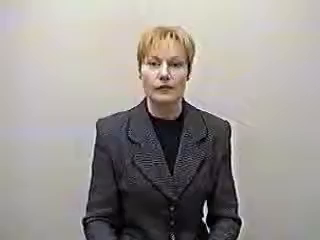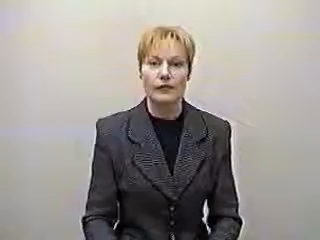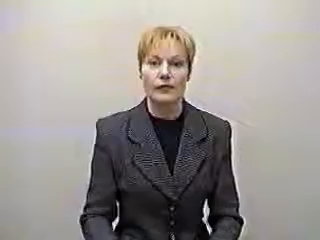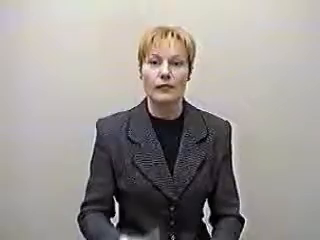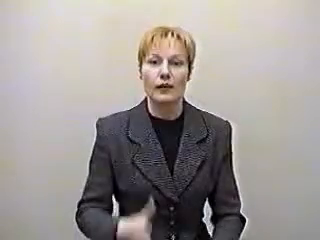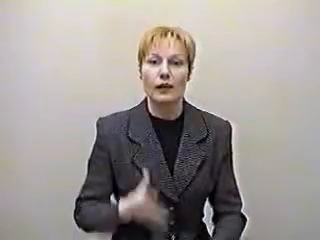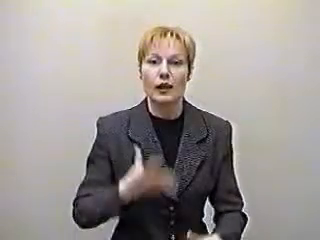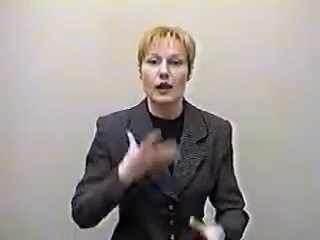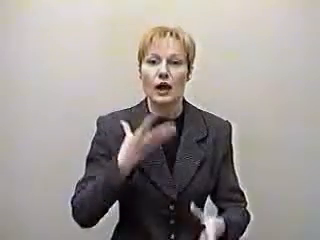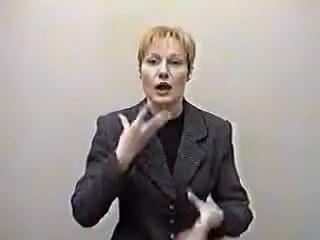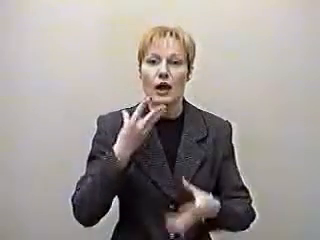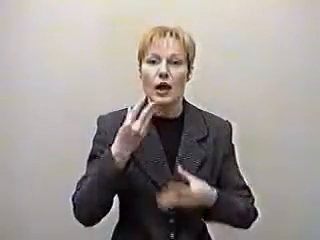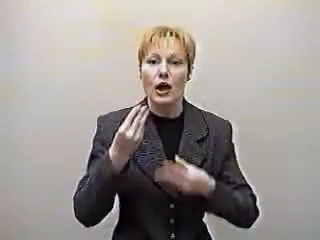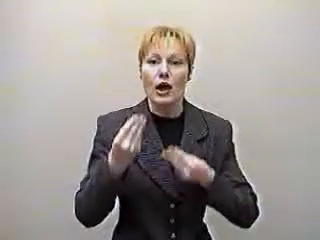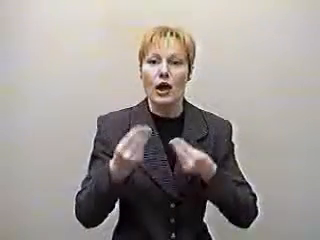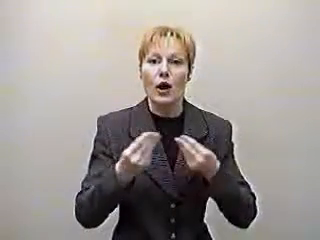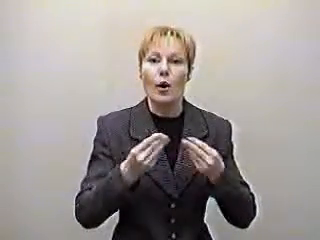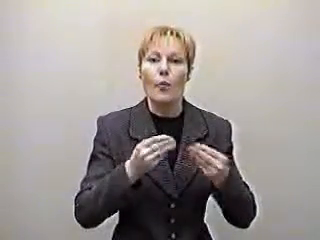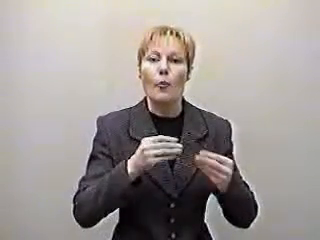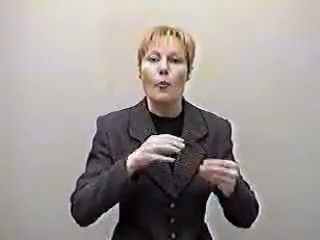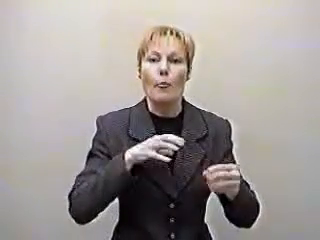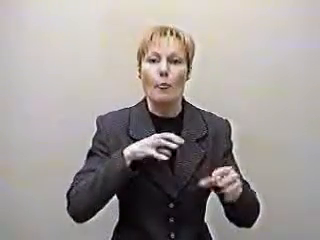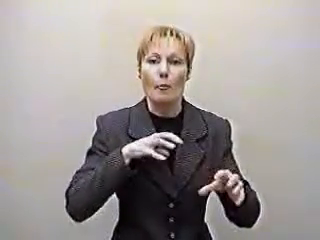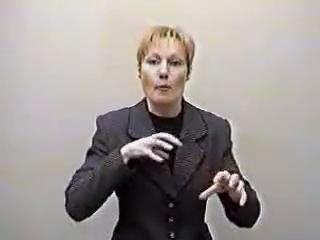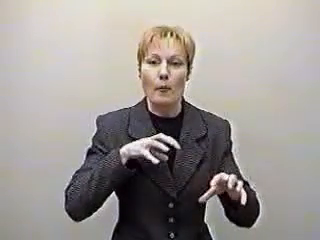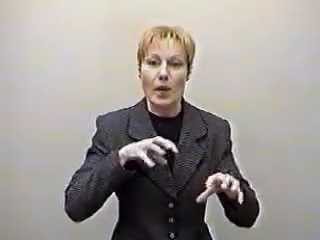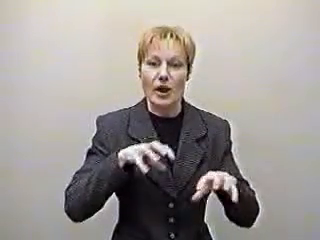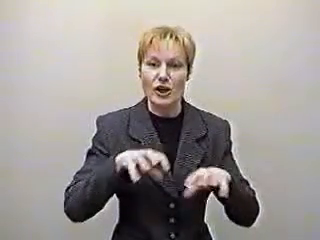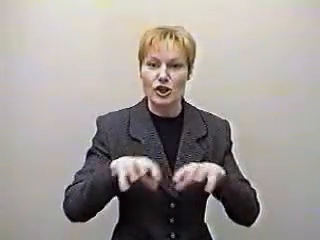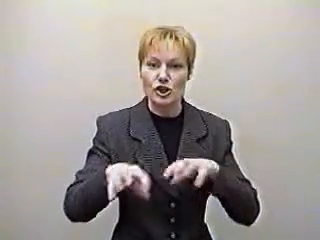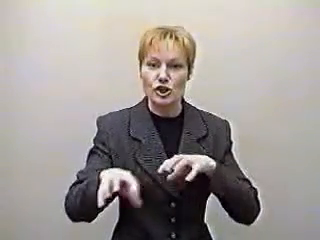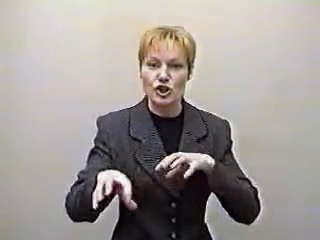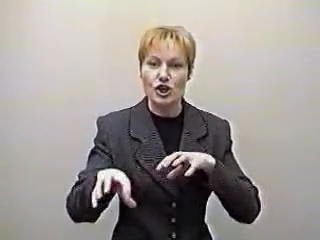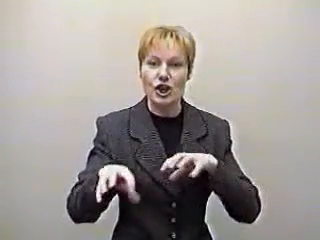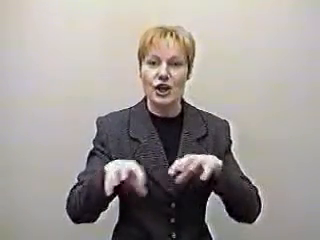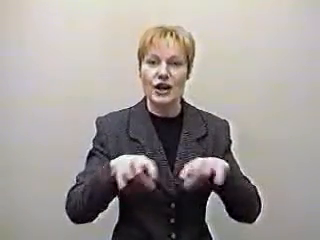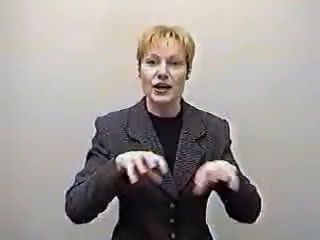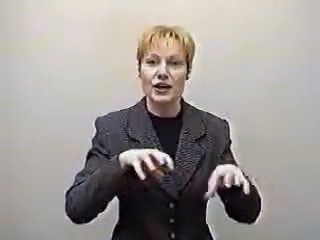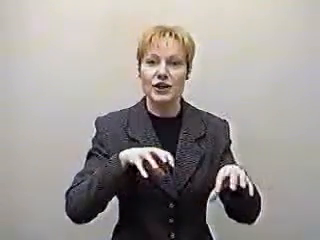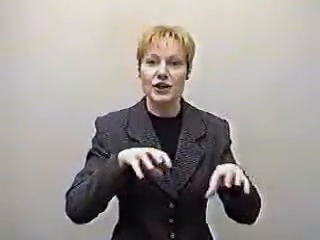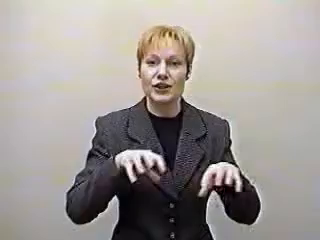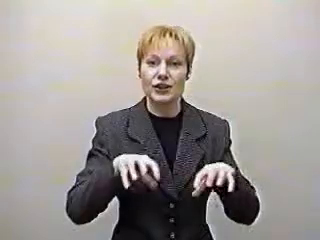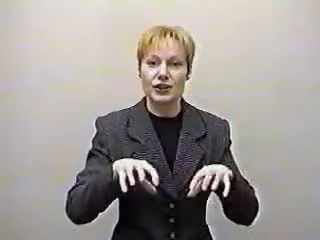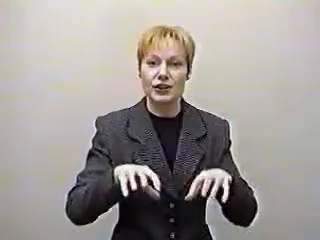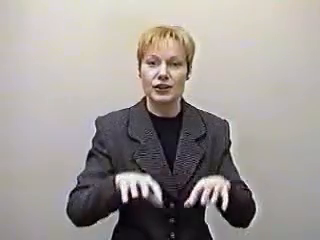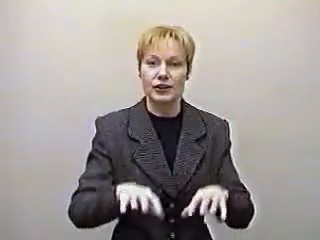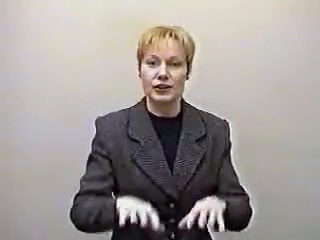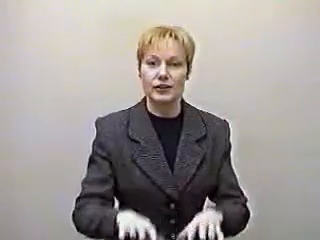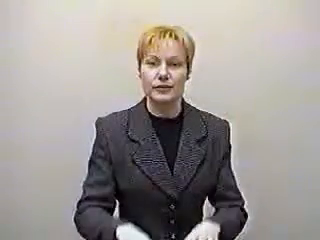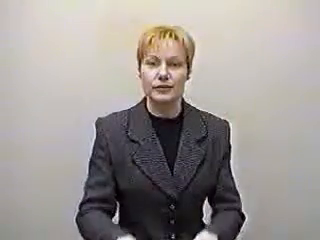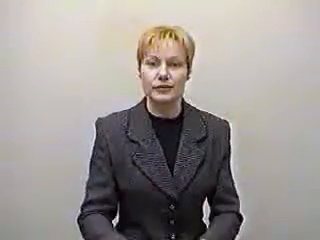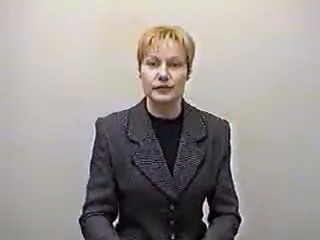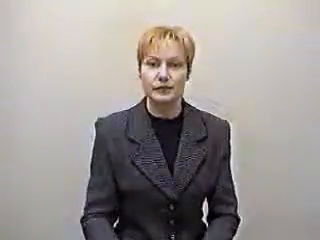мошенник